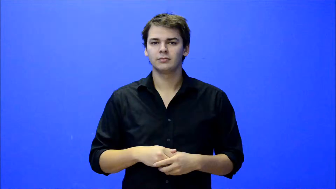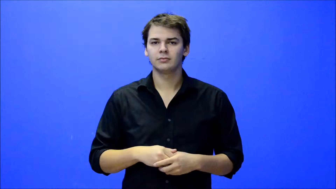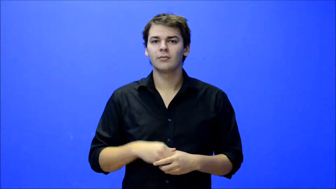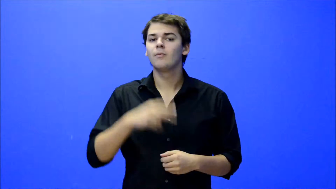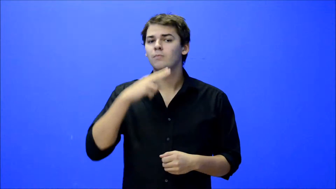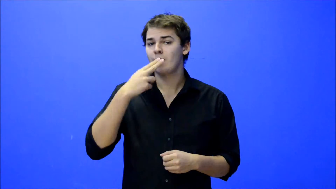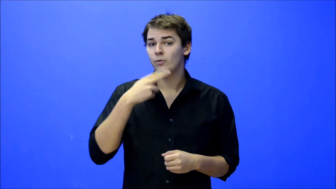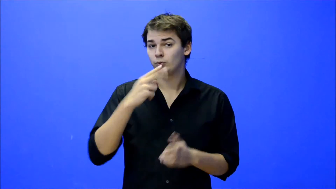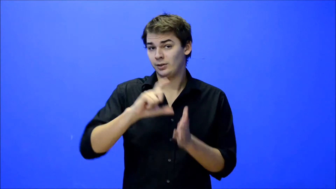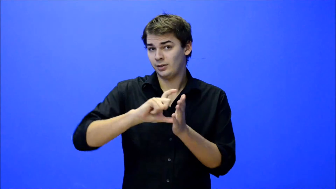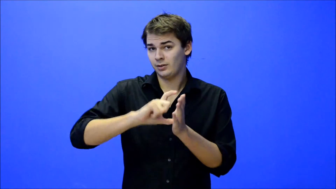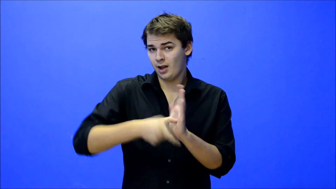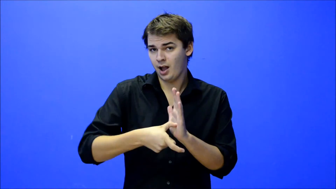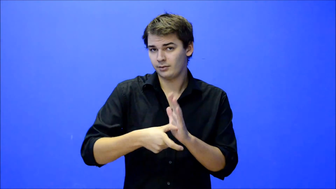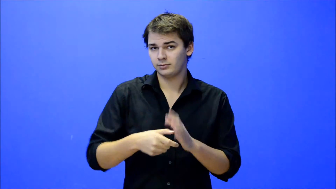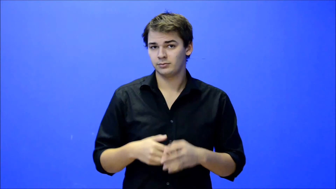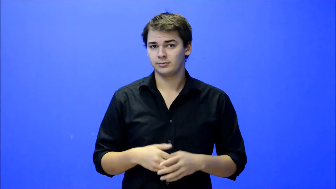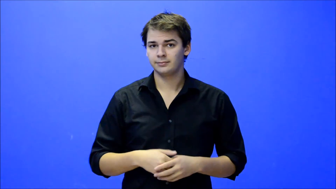Pardubický kraj